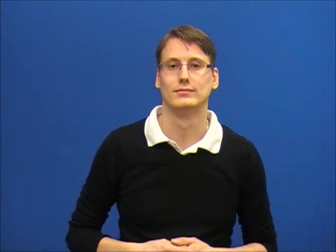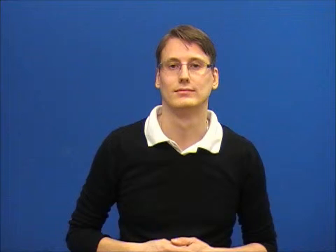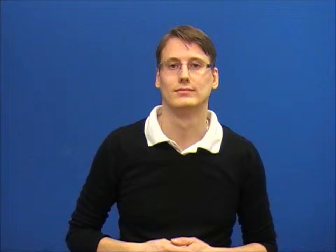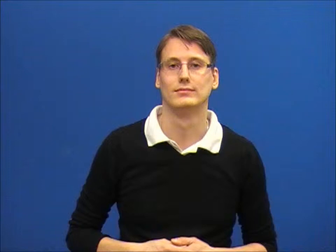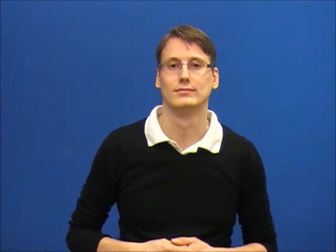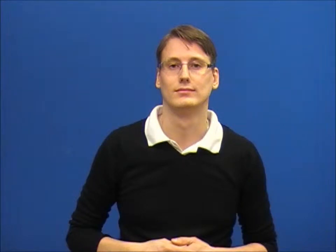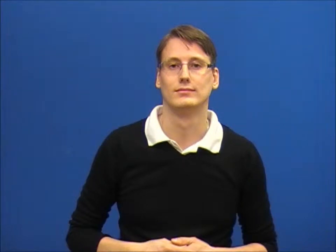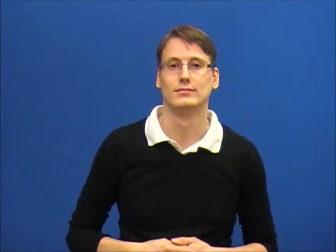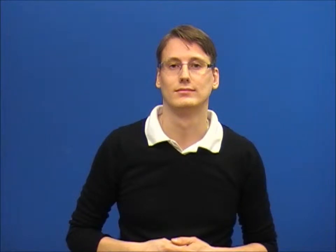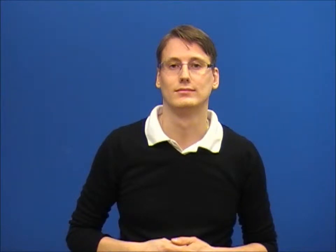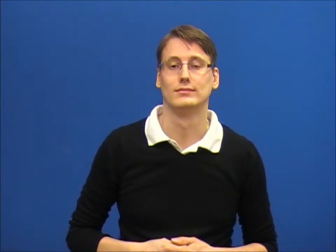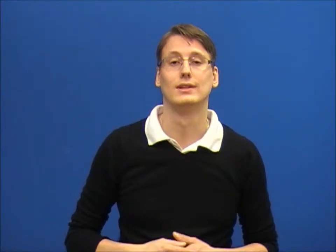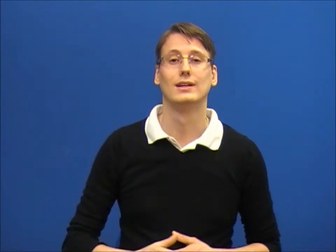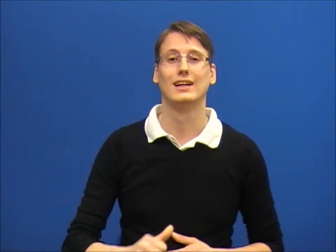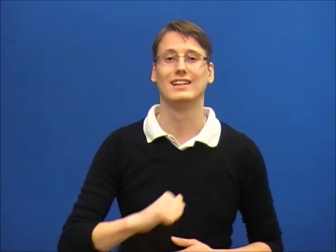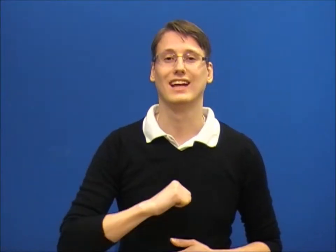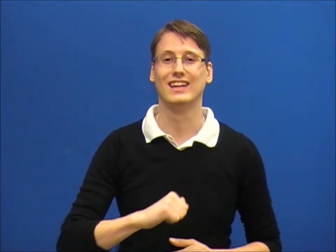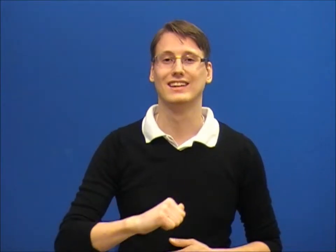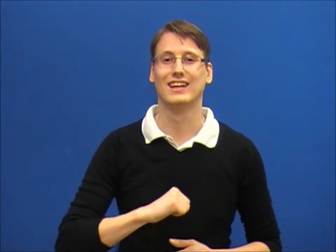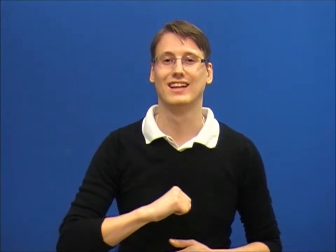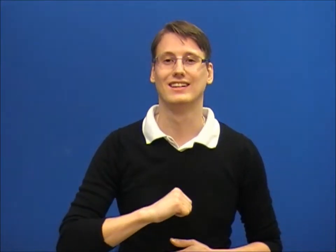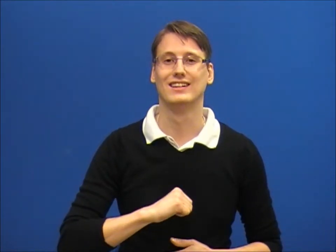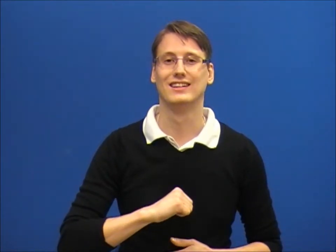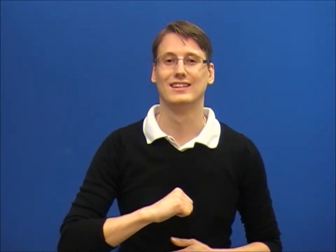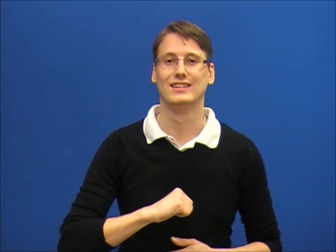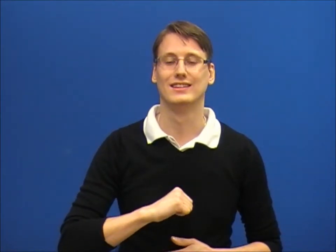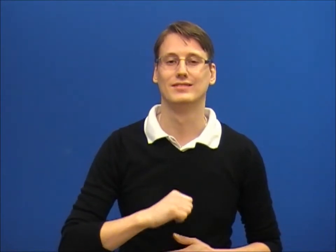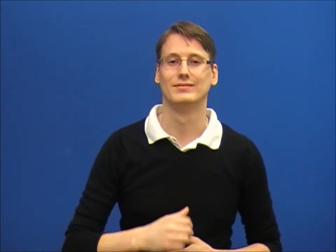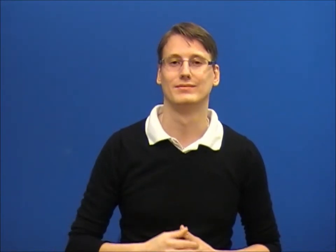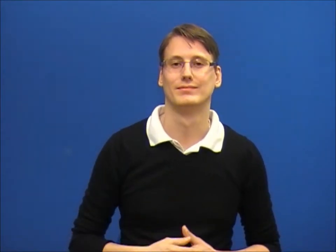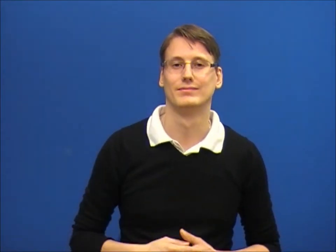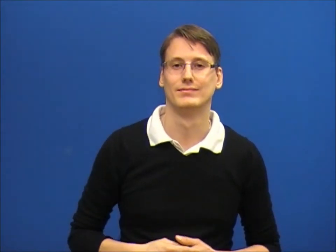SKRATTA